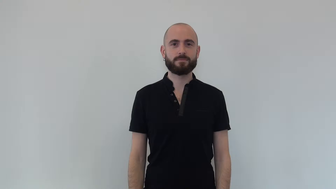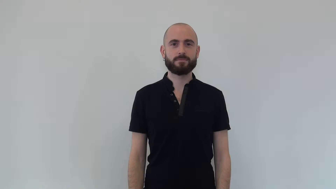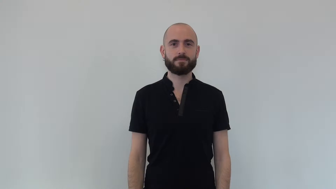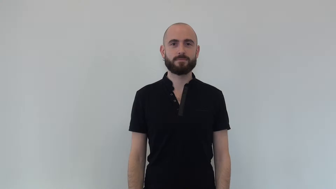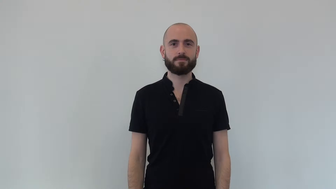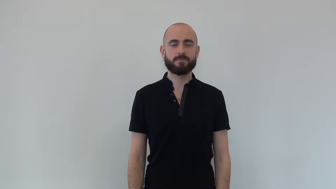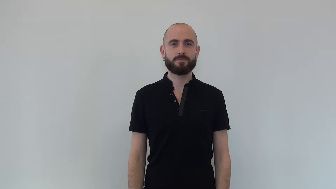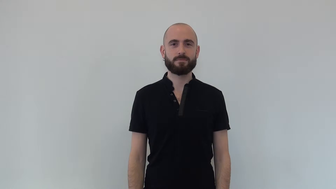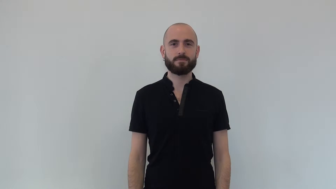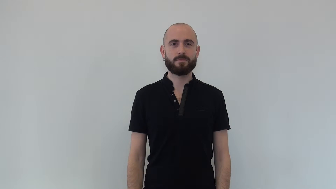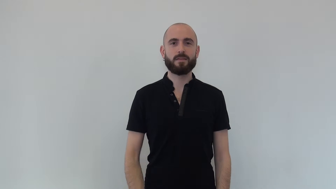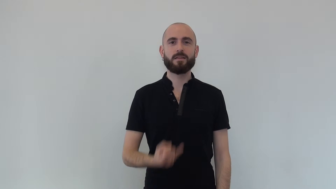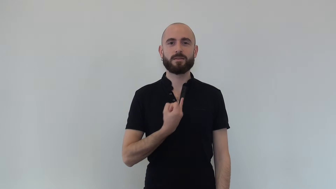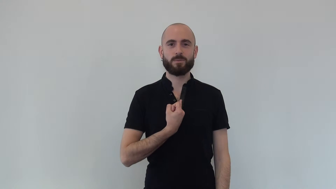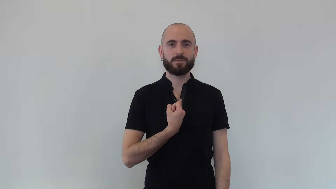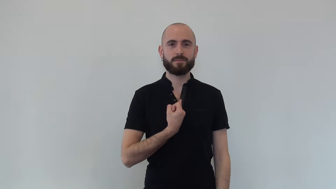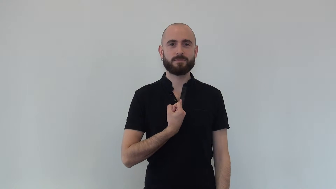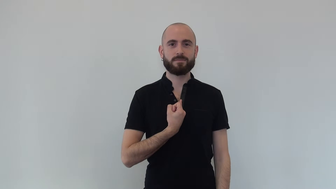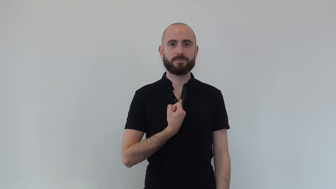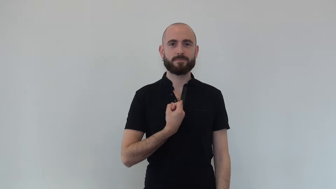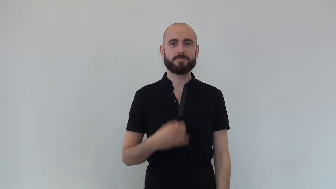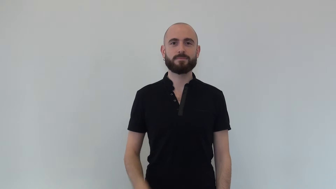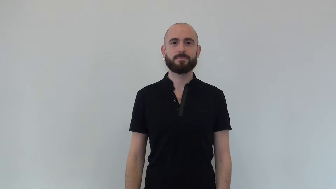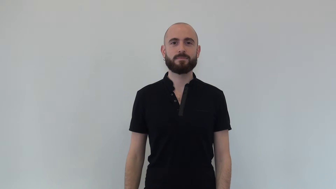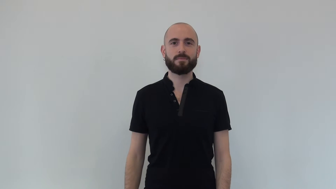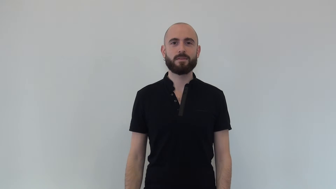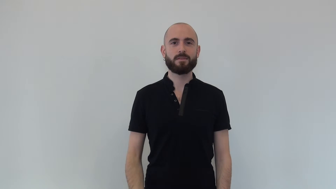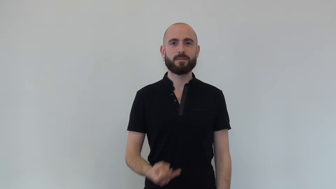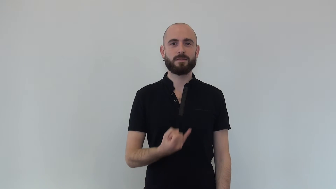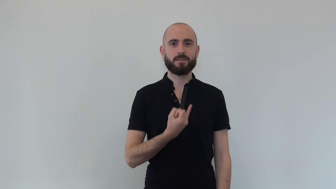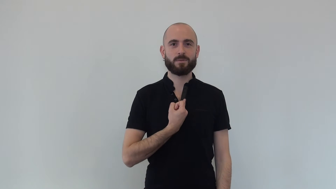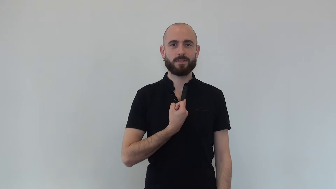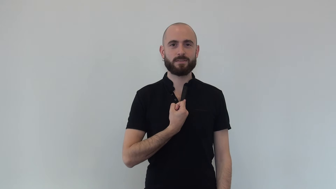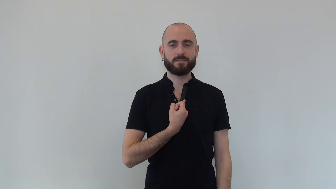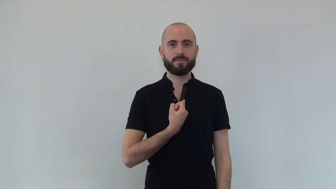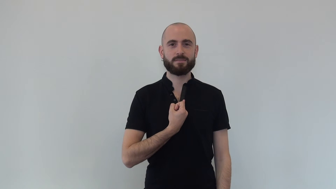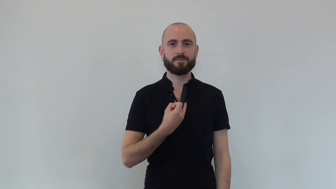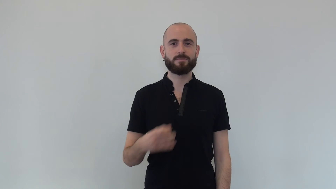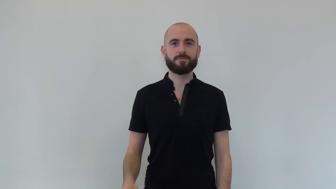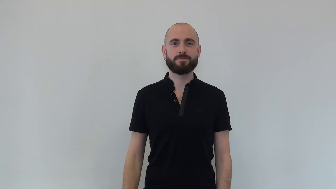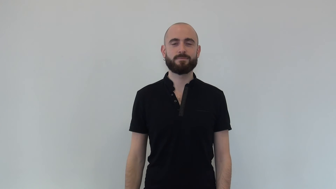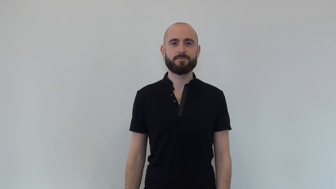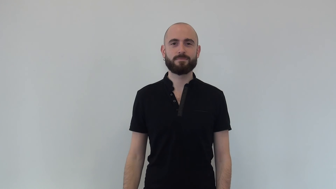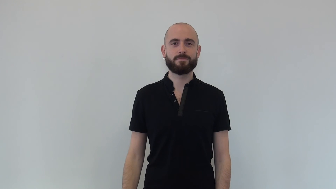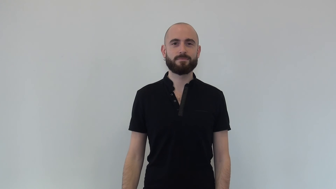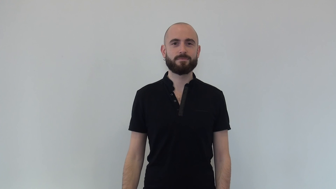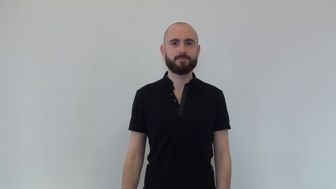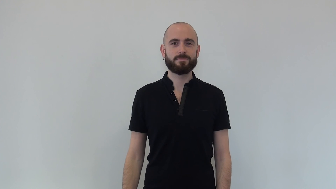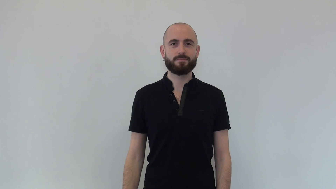Yuri